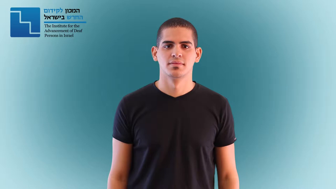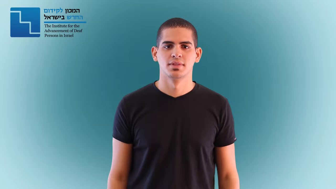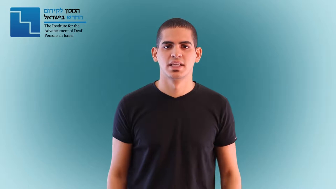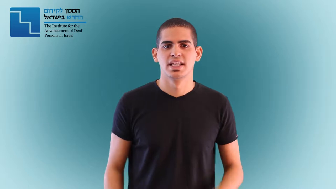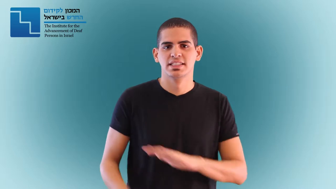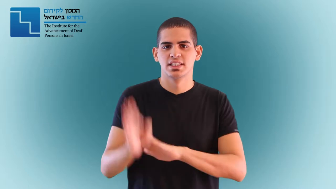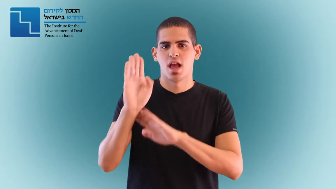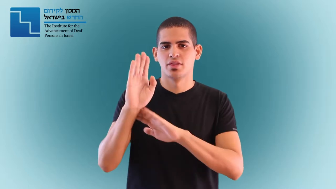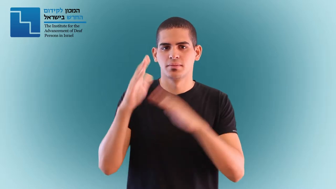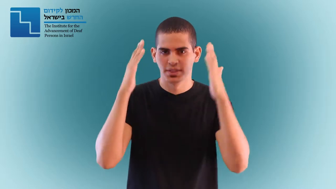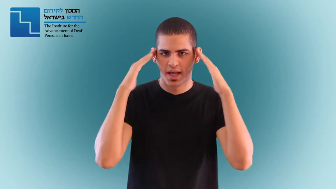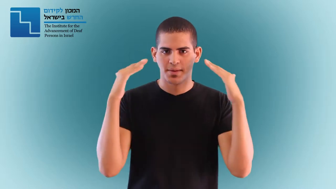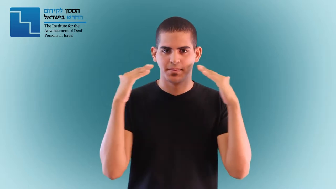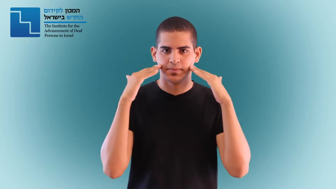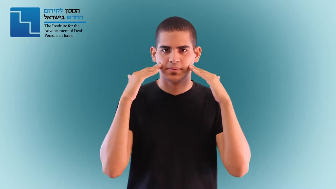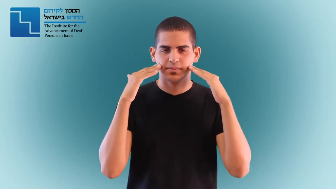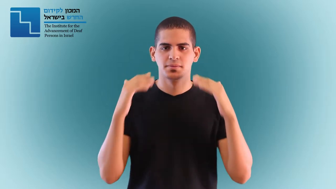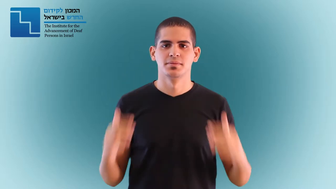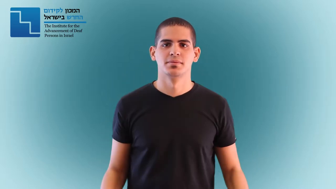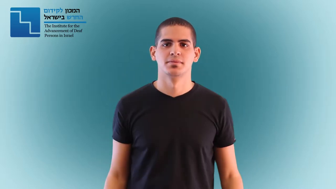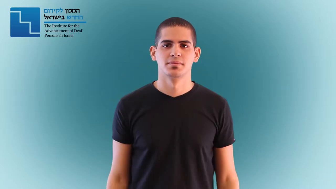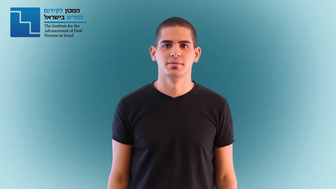יציאת מצרים